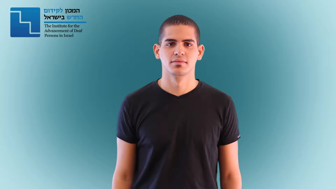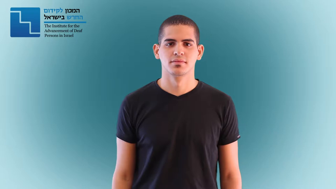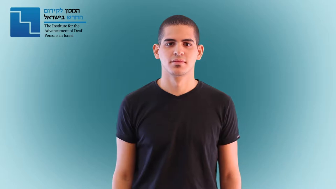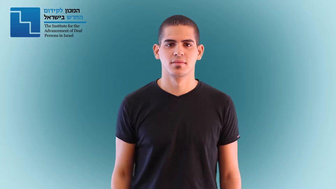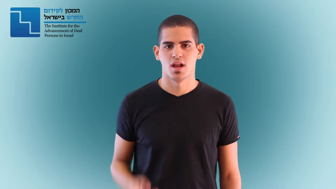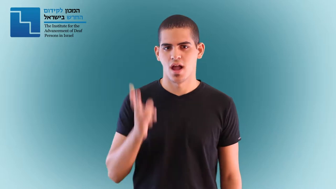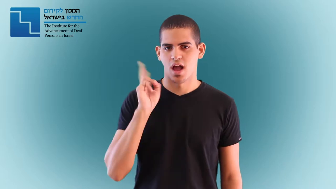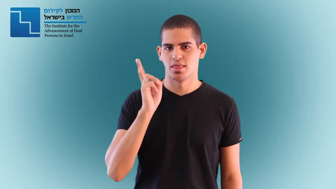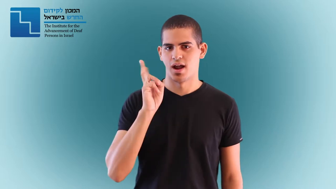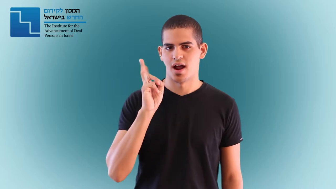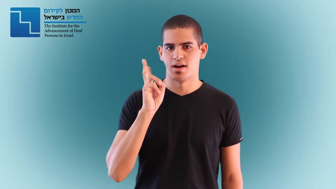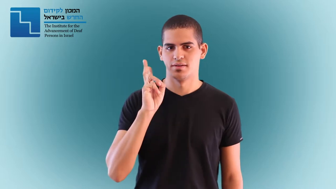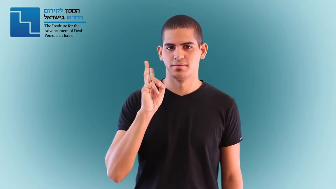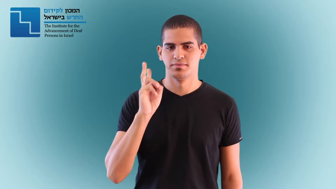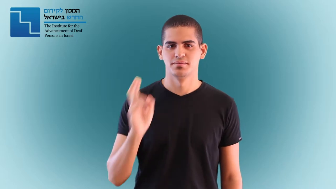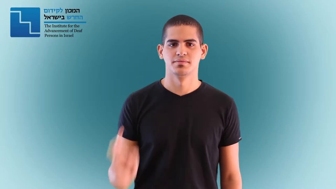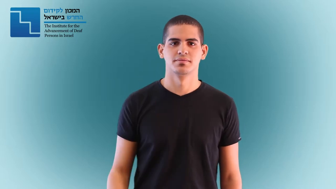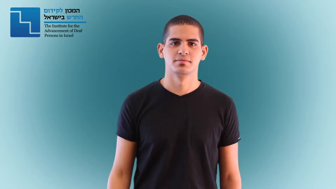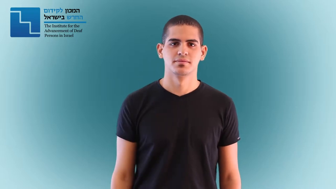חדרה